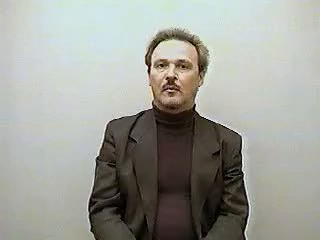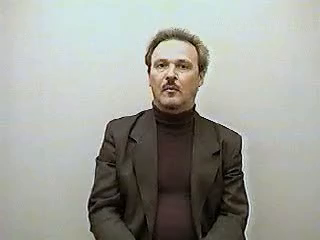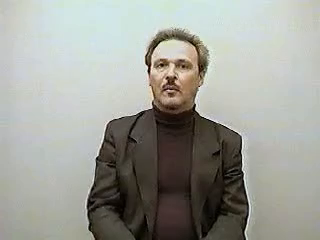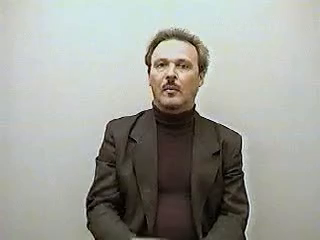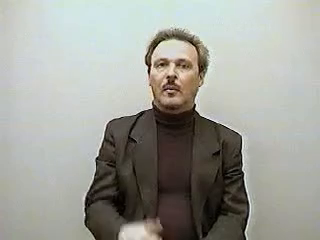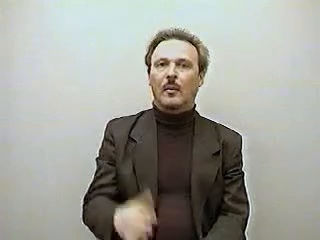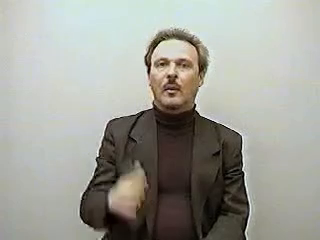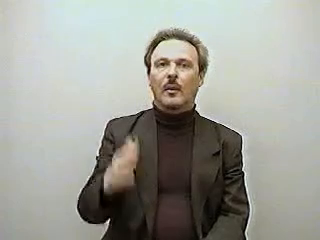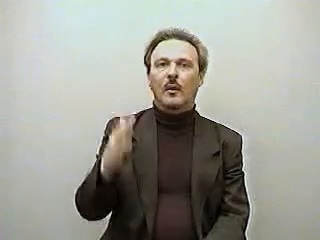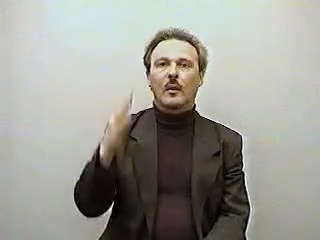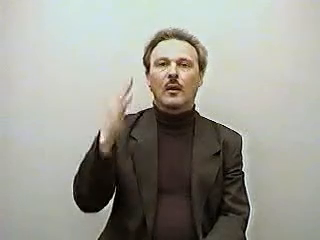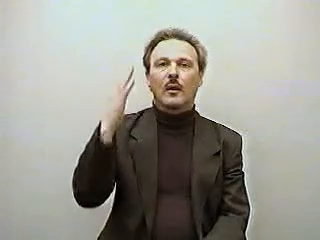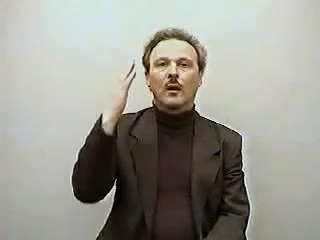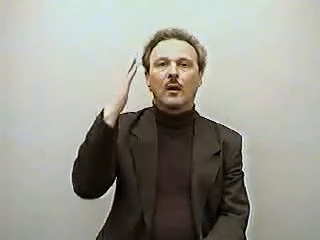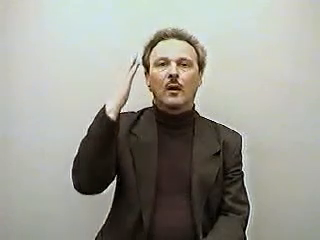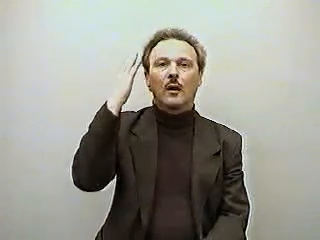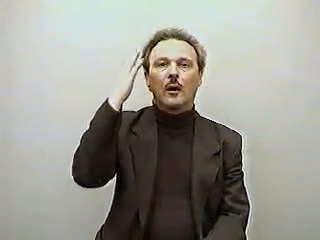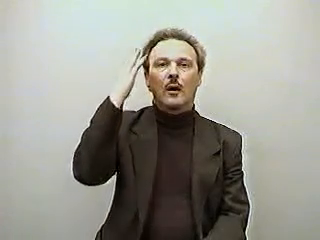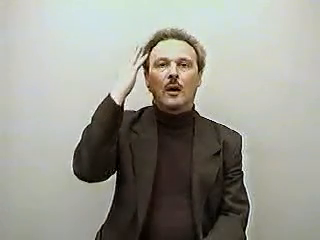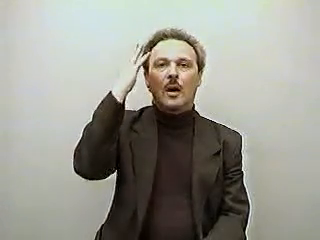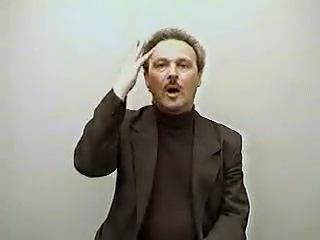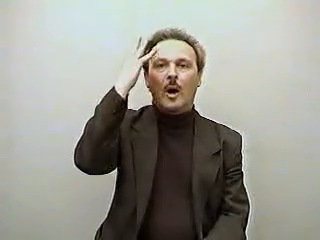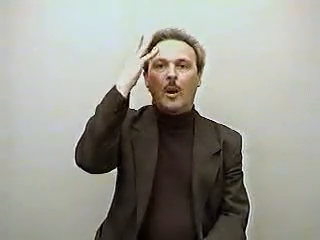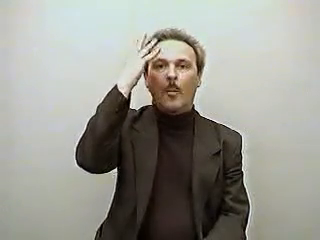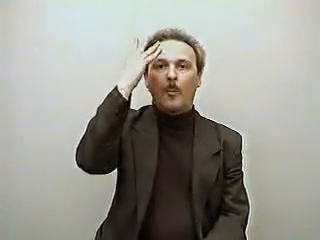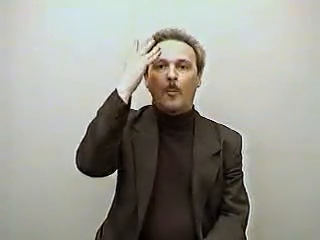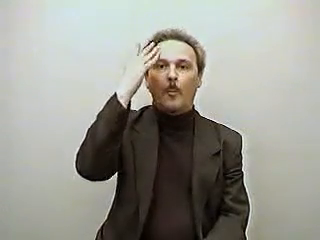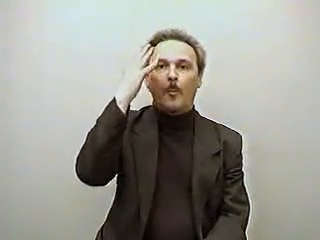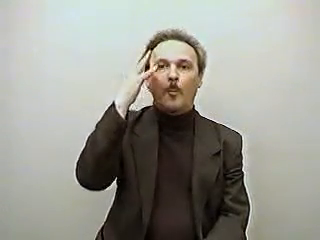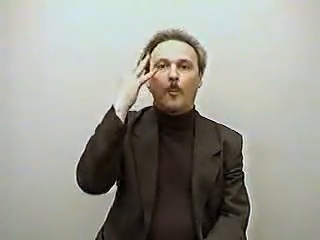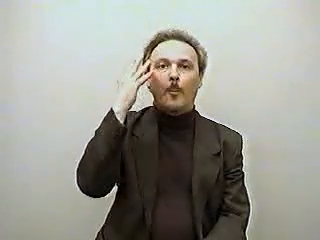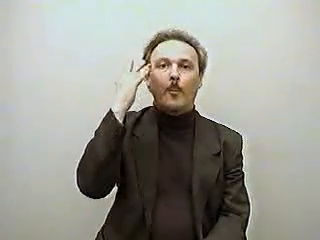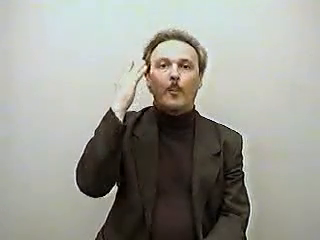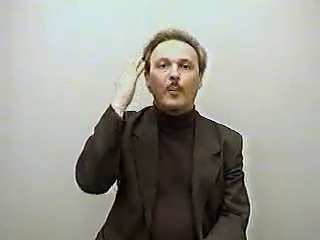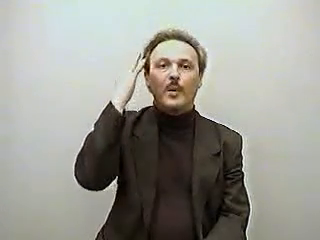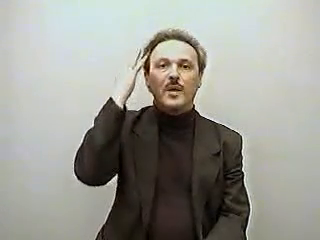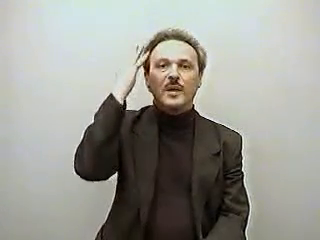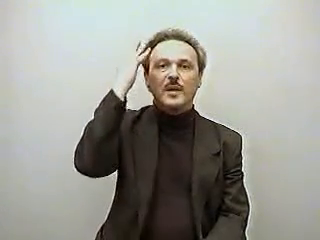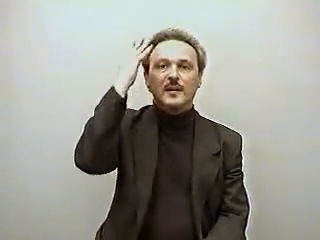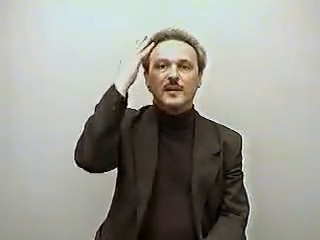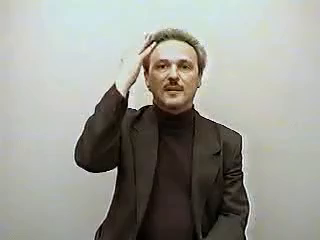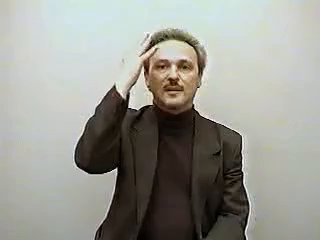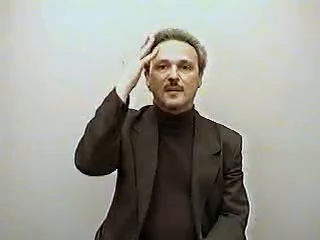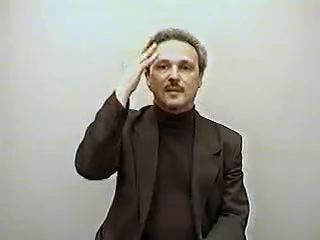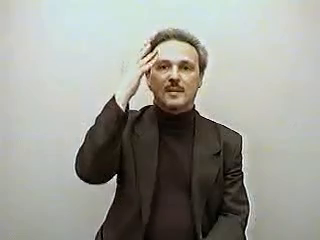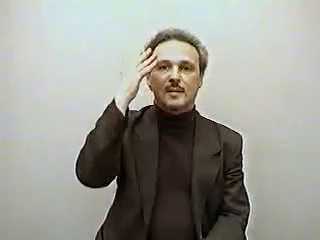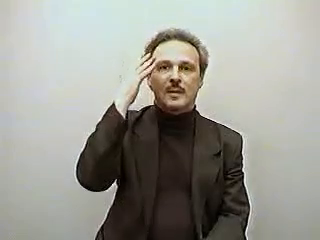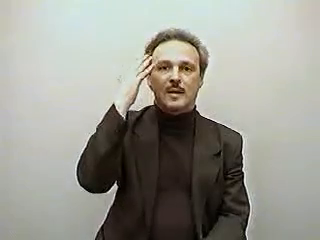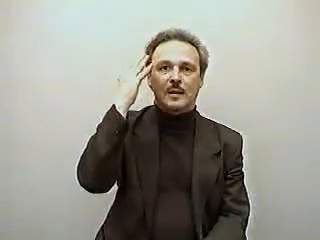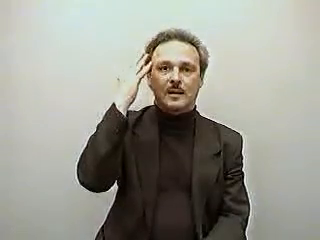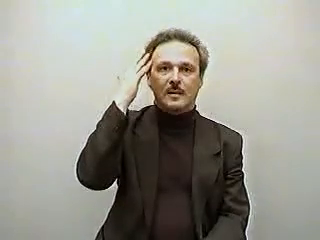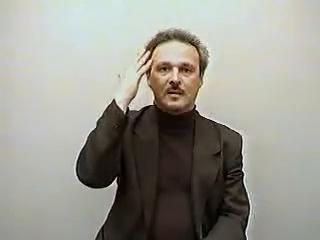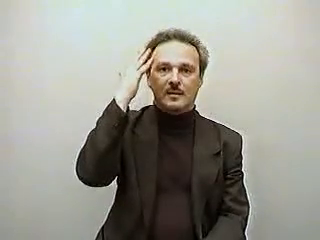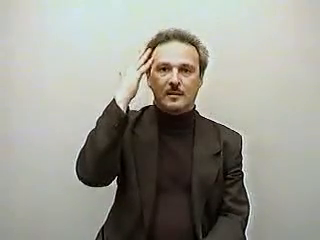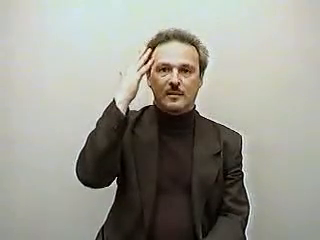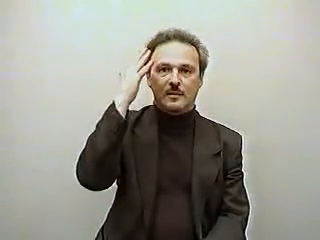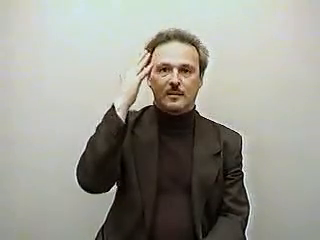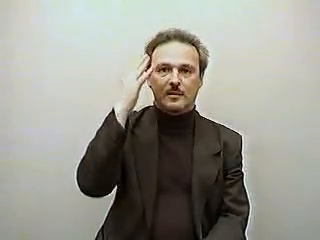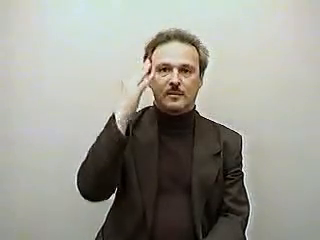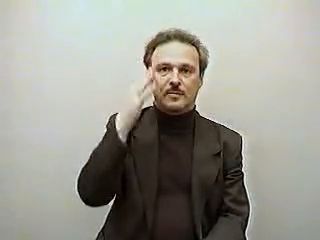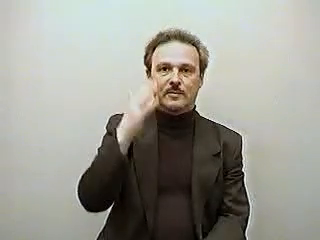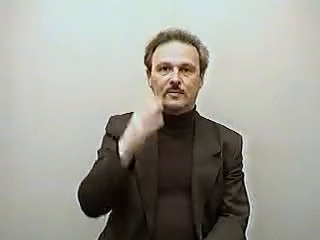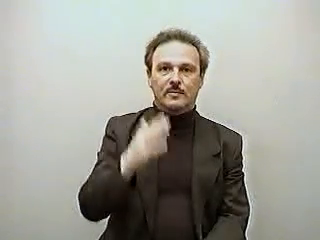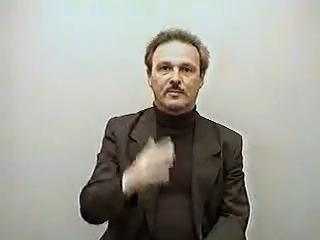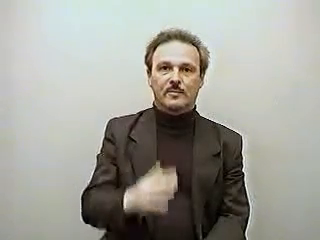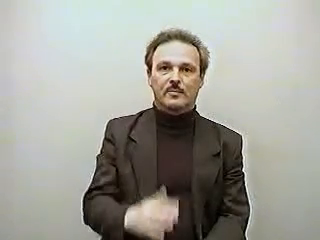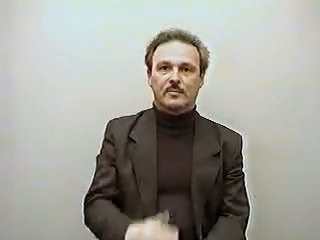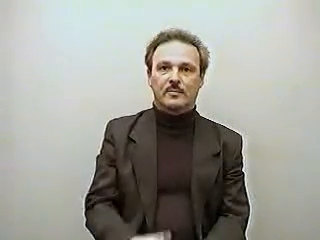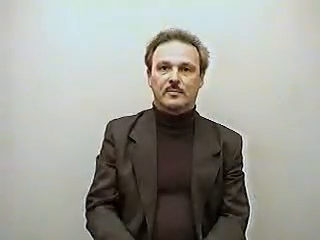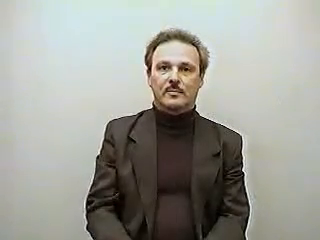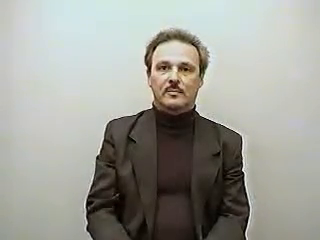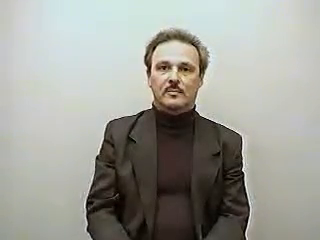мыслить